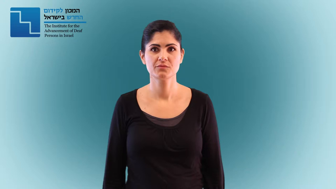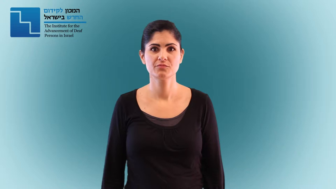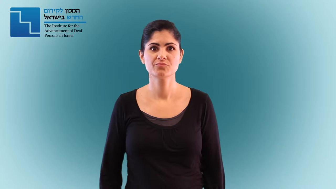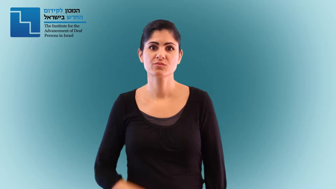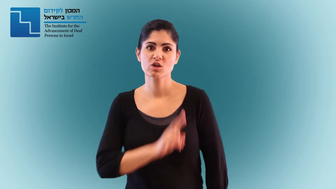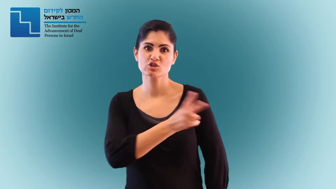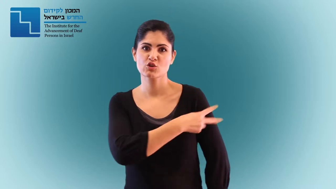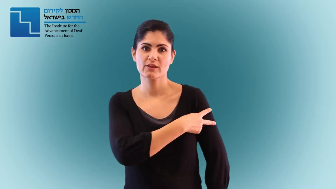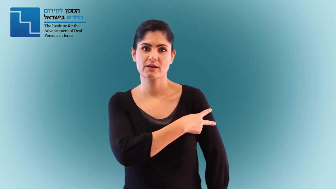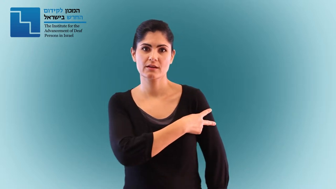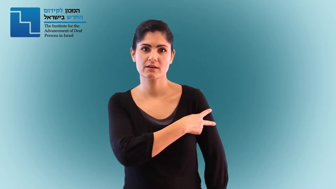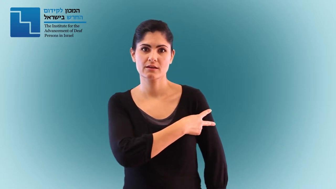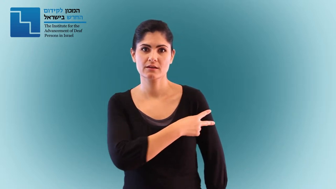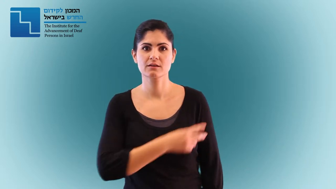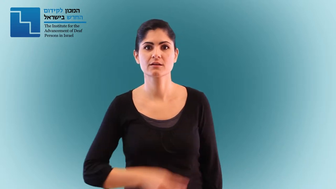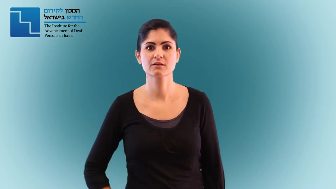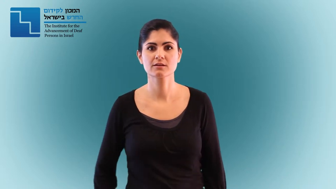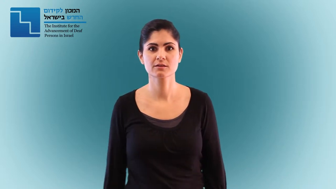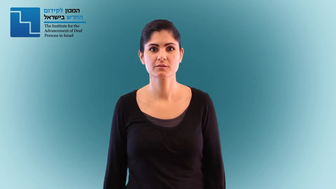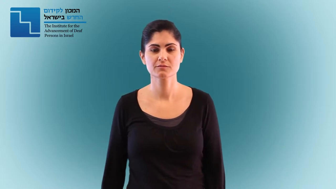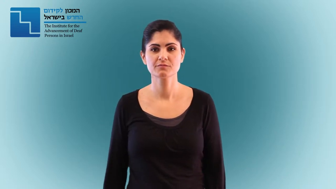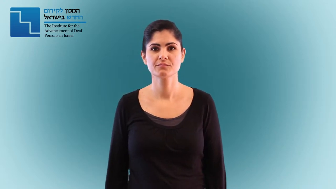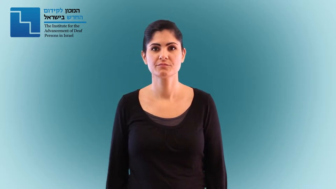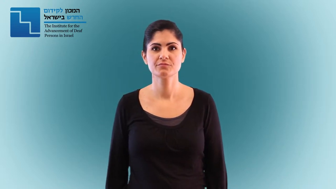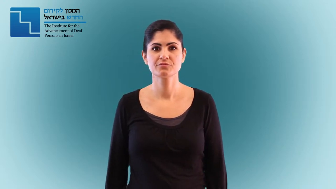שוטר / משטרה